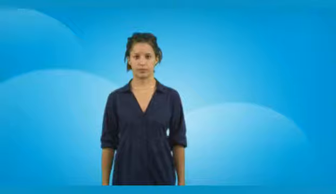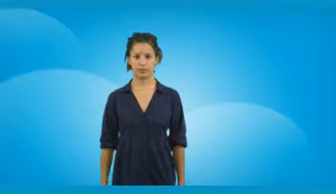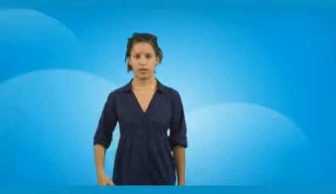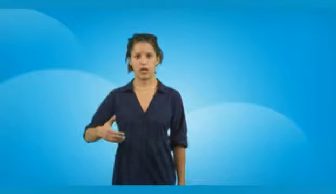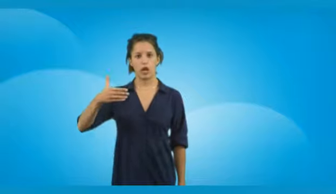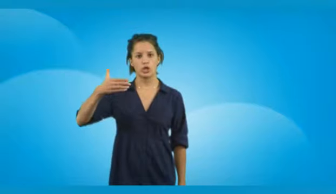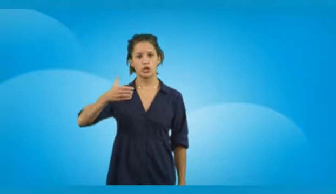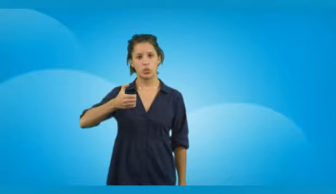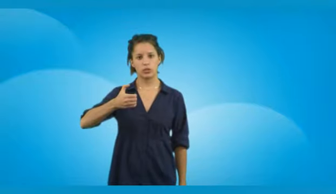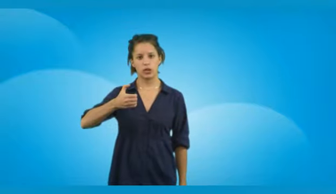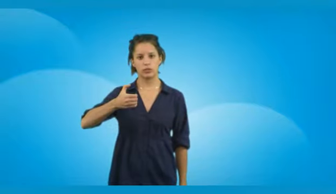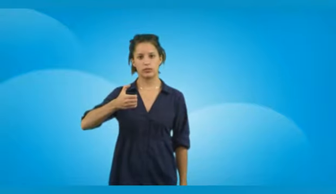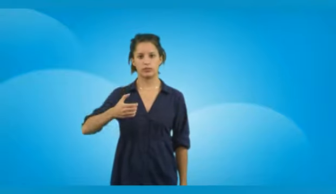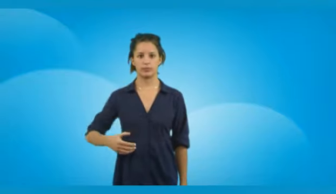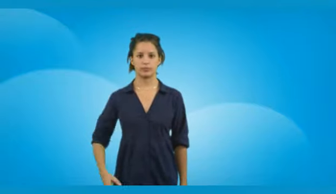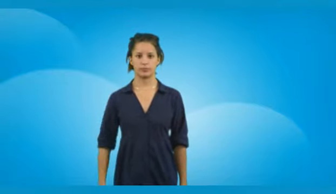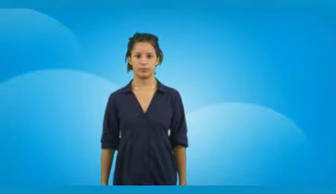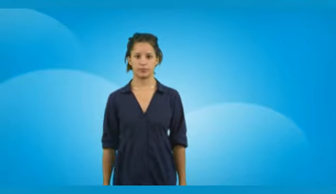Szóda